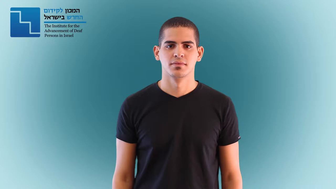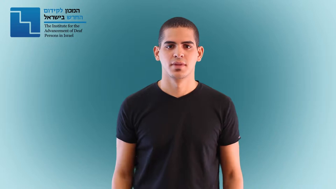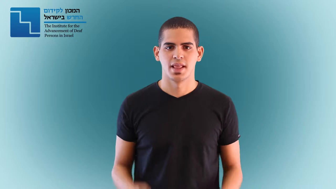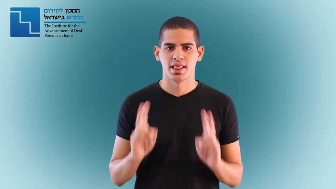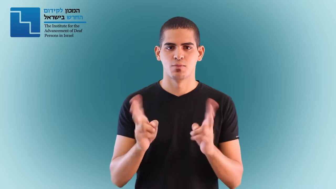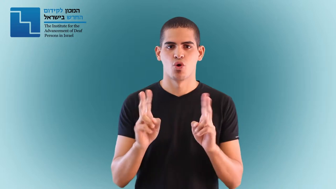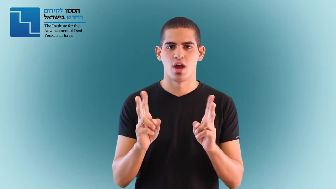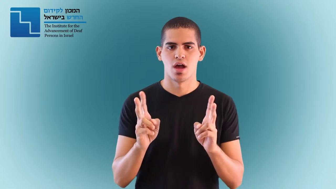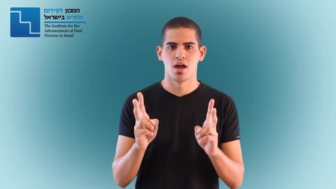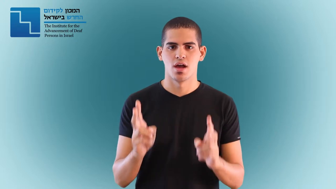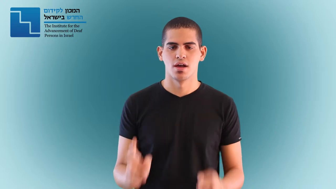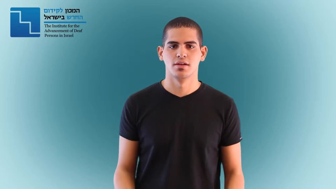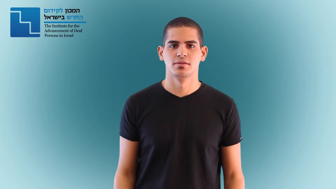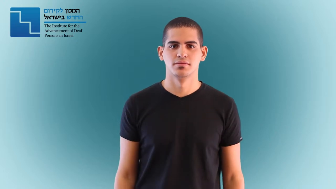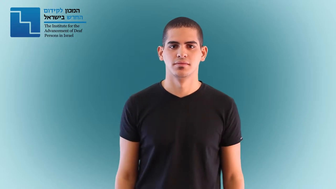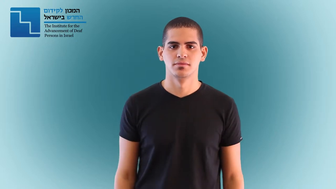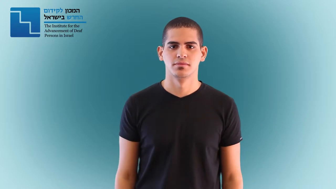דימונה